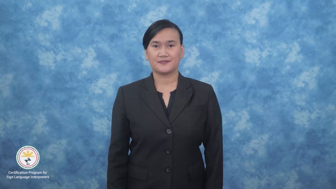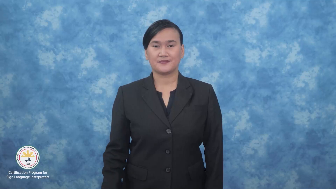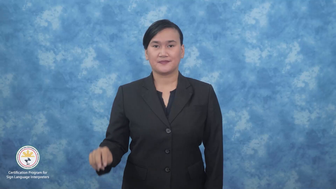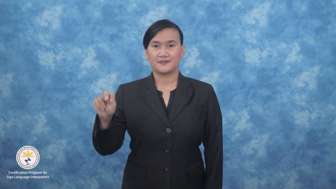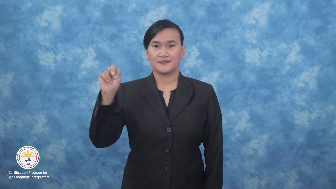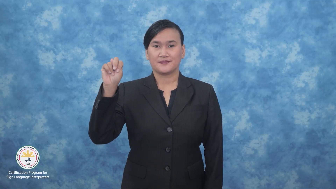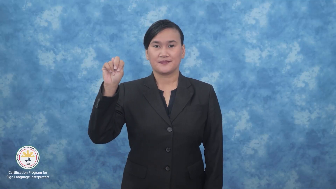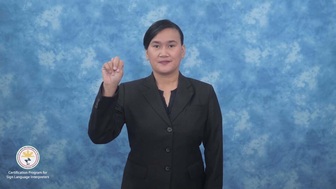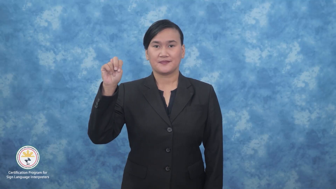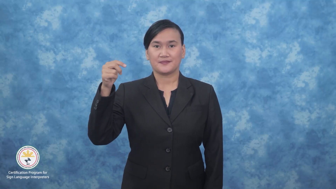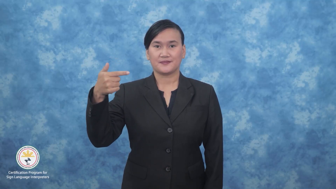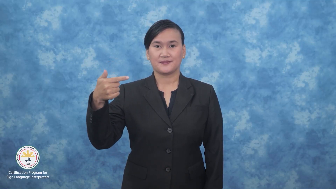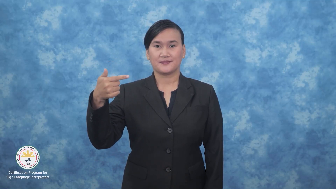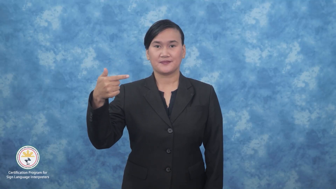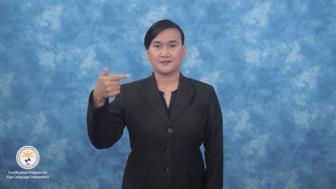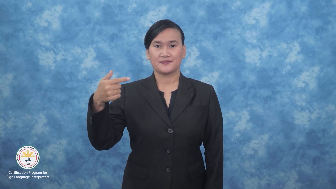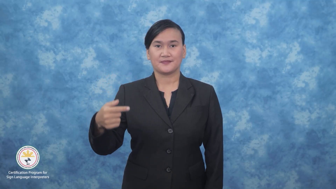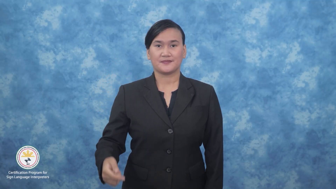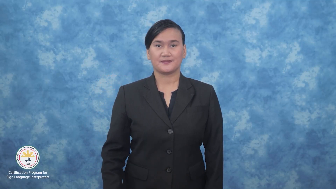NG